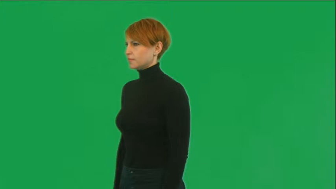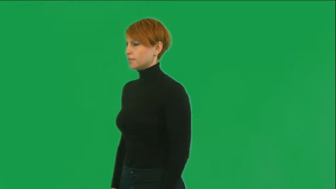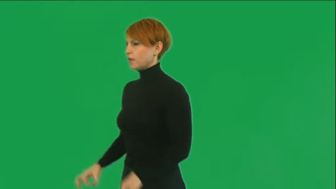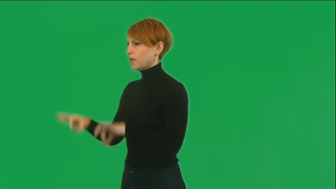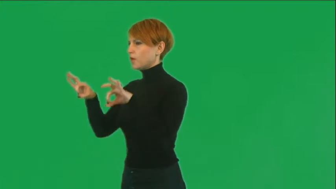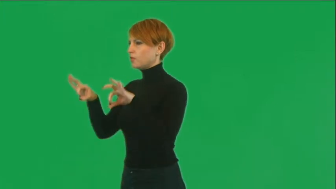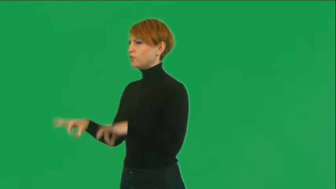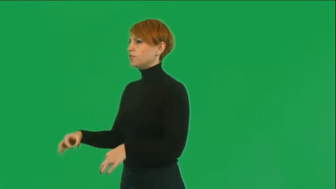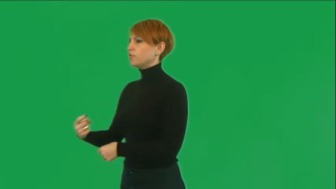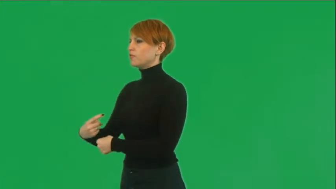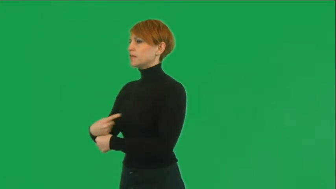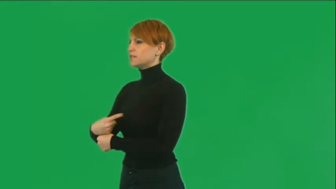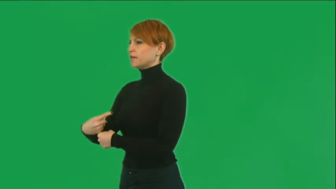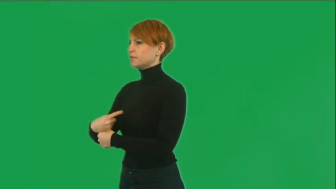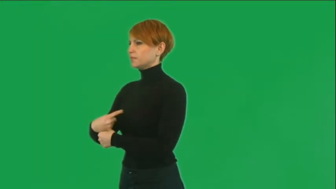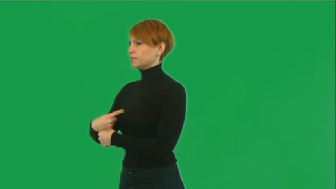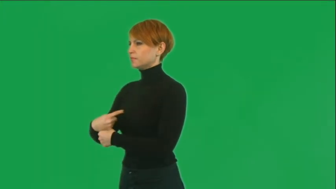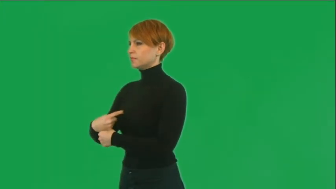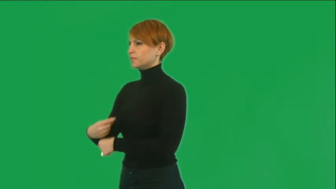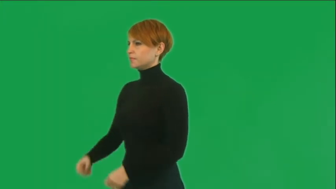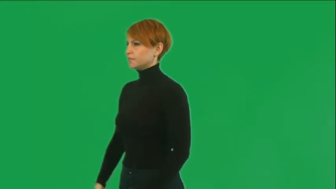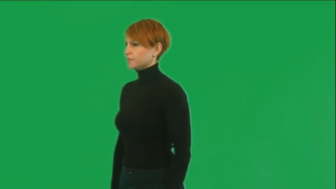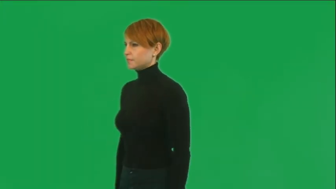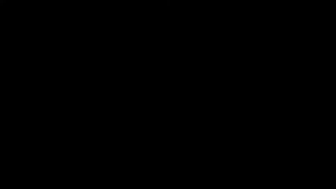winowajca